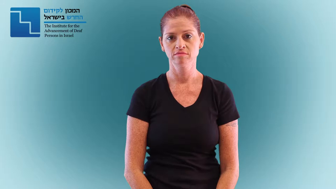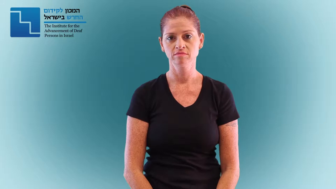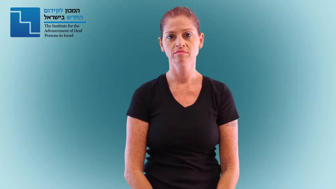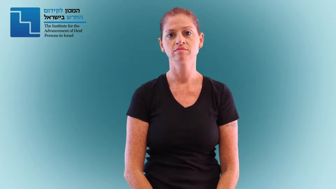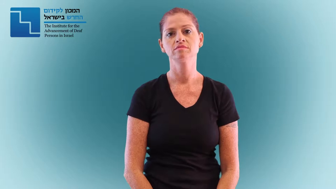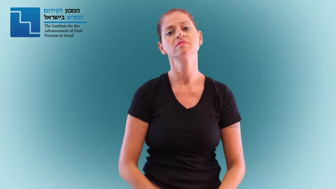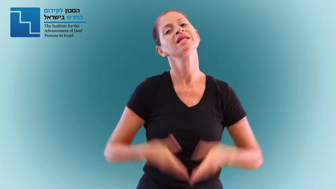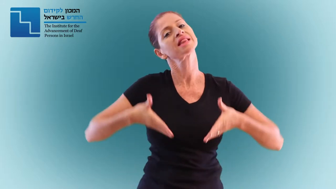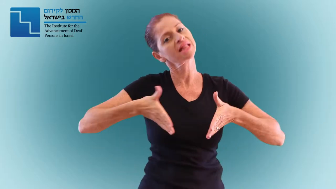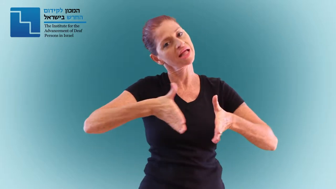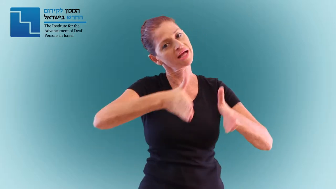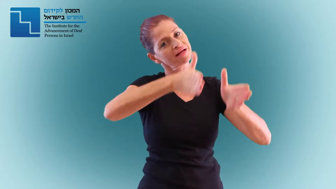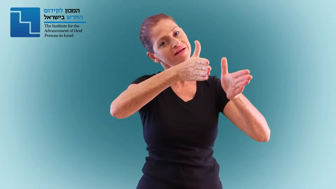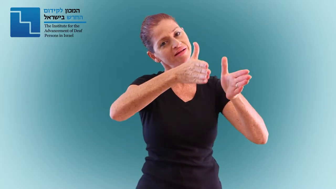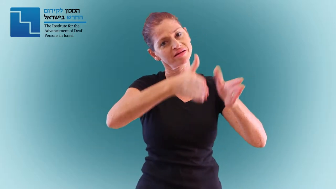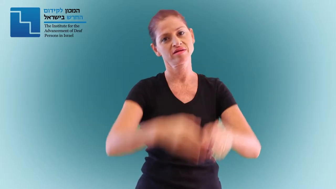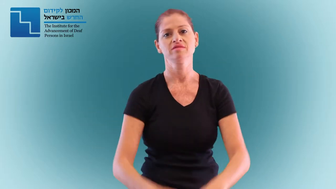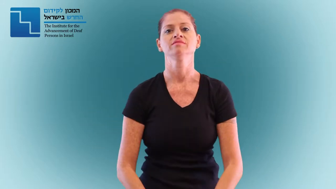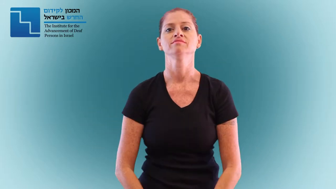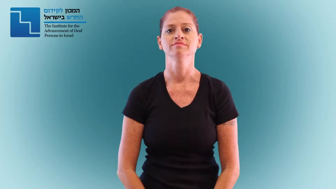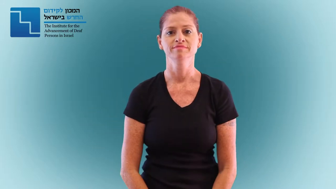דרך